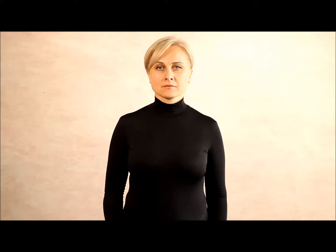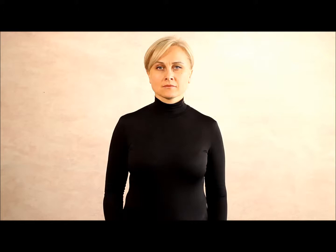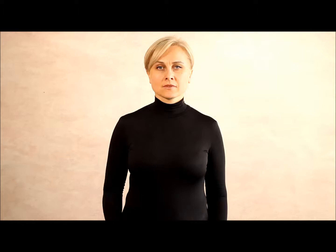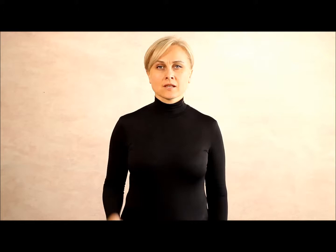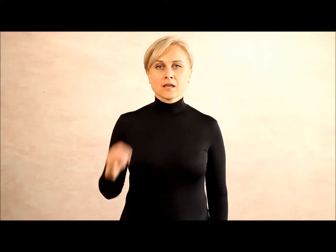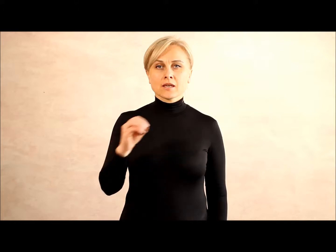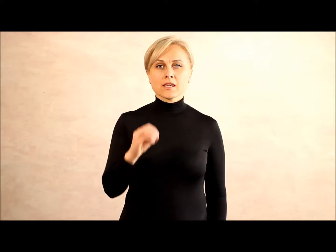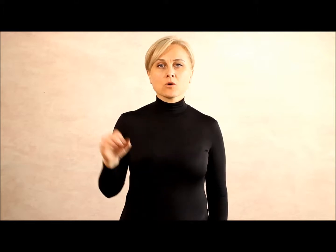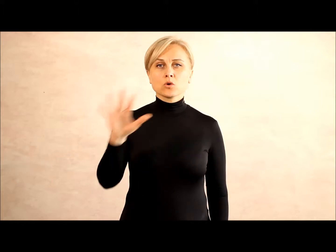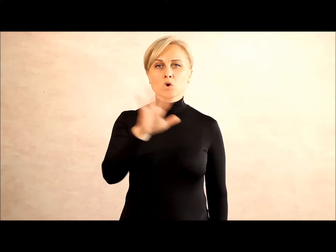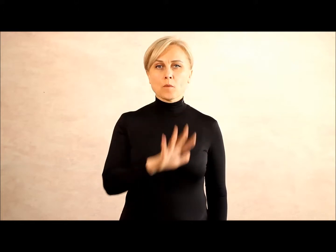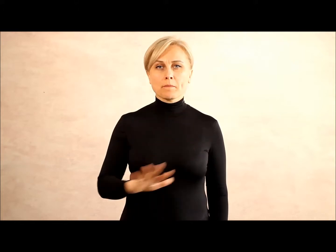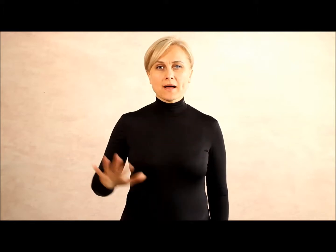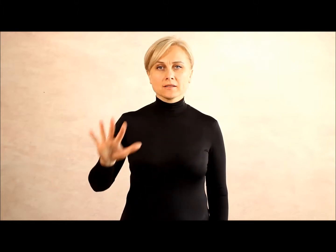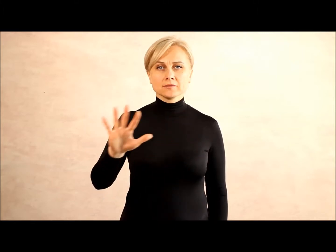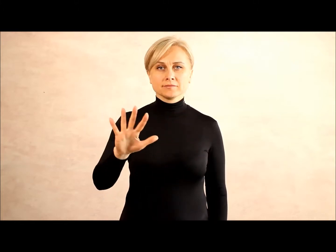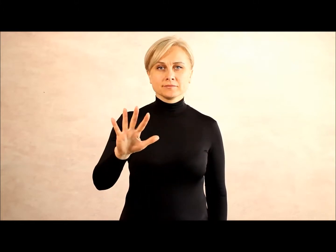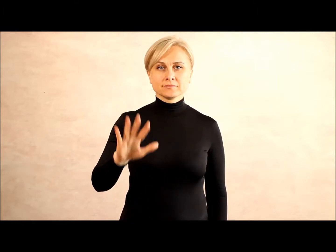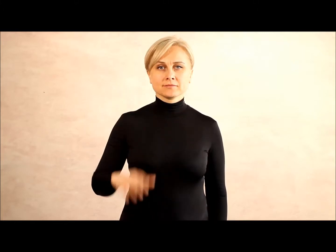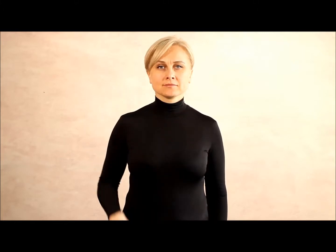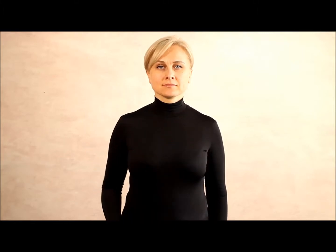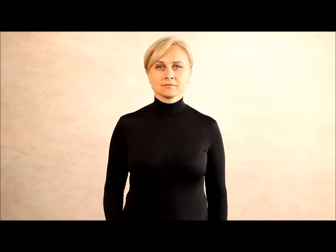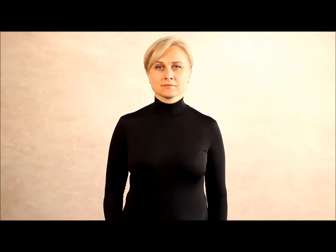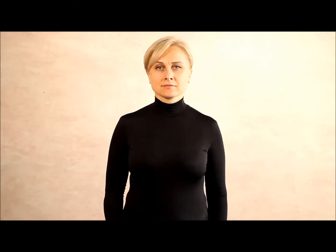Europa